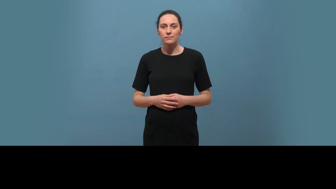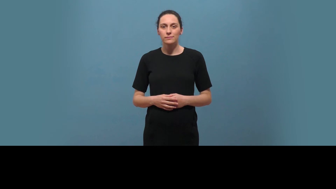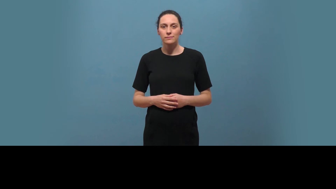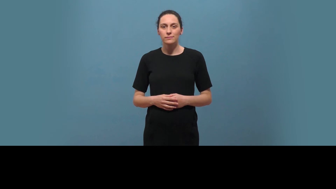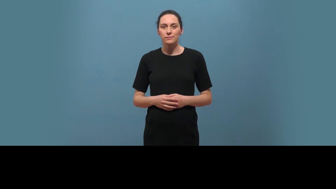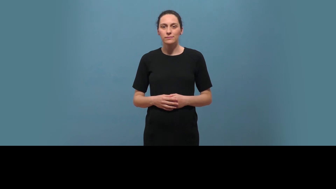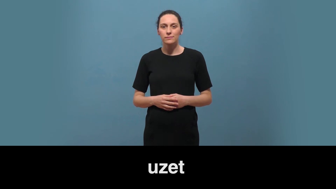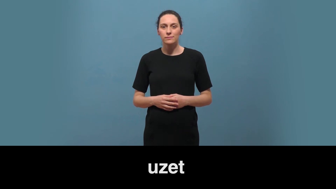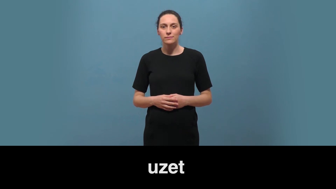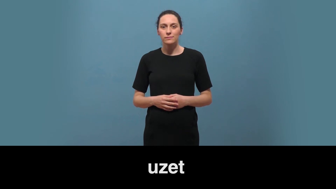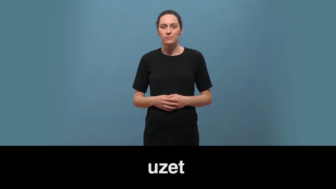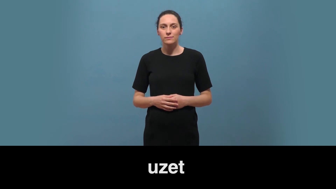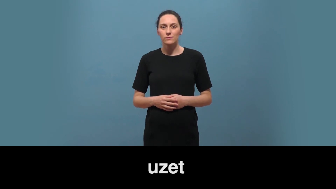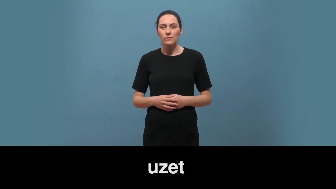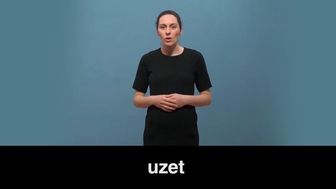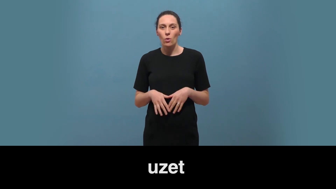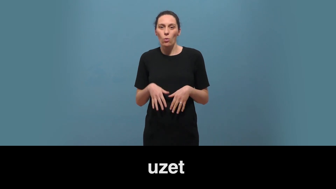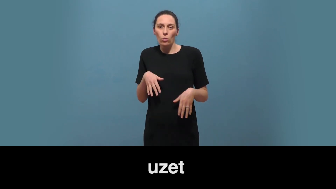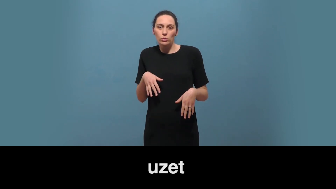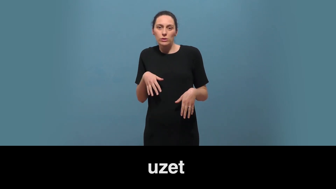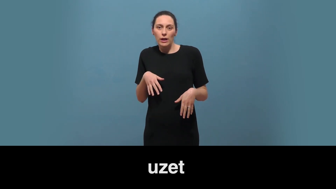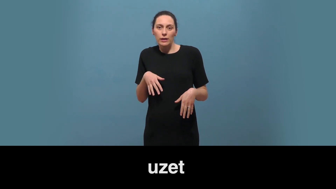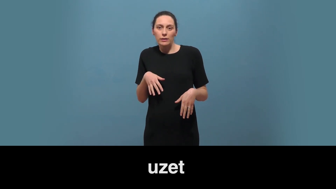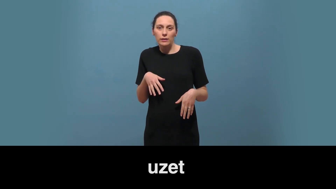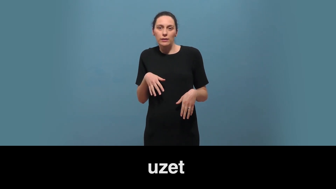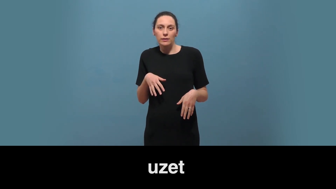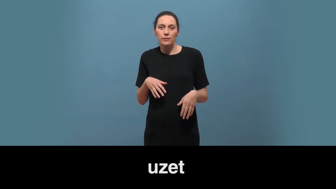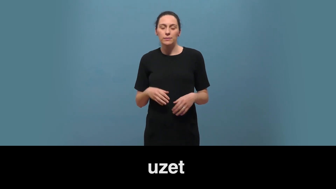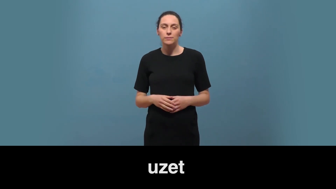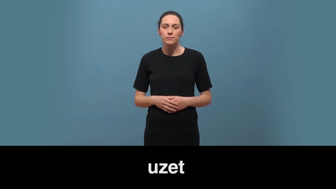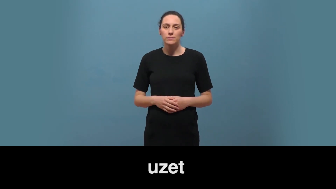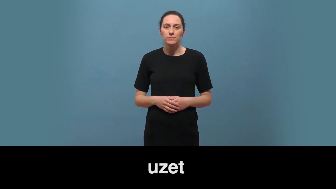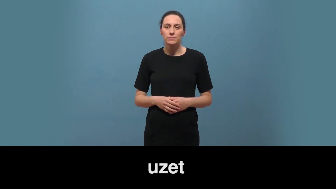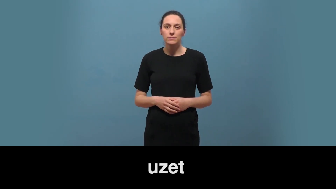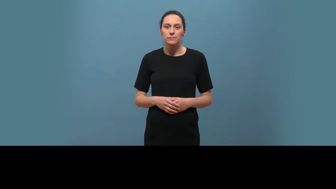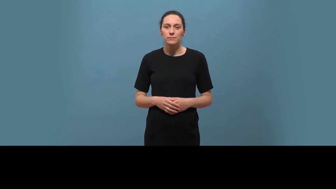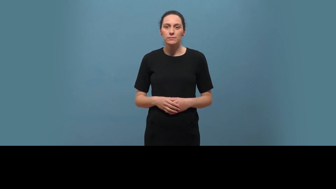uzet